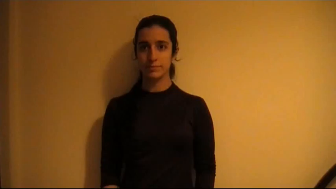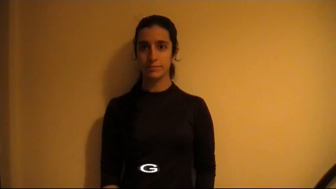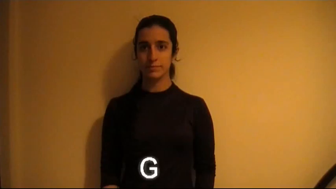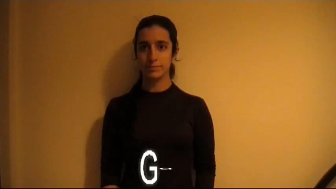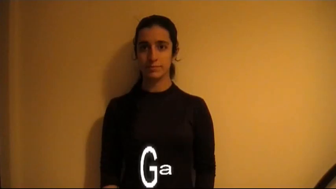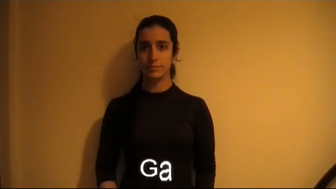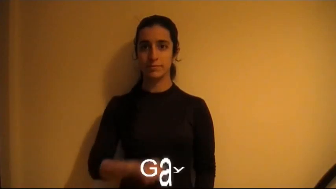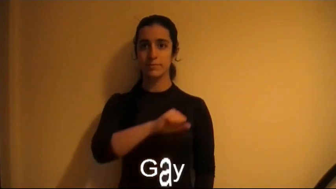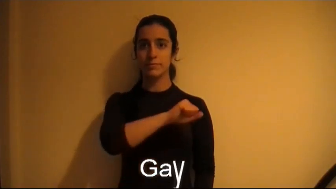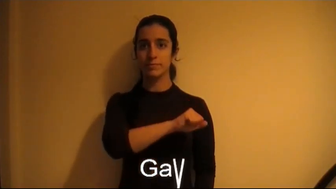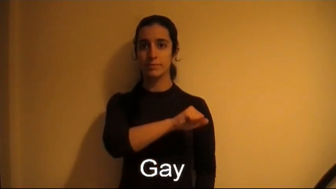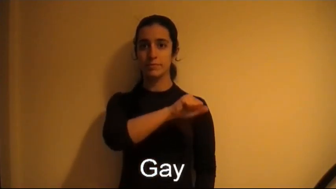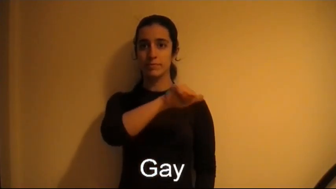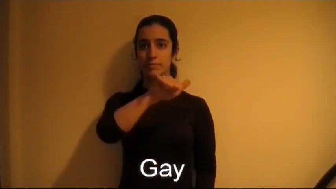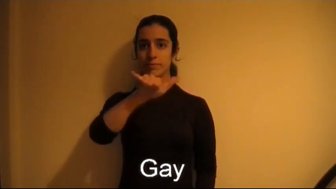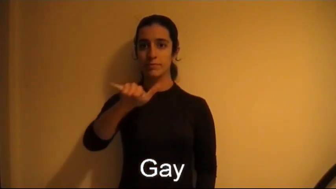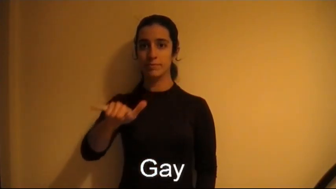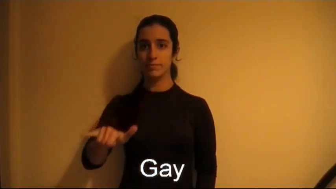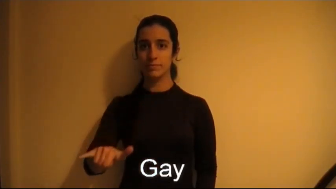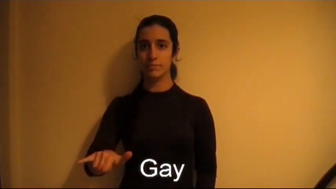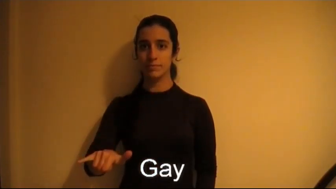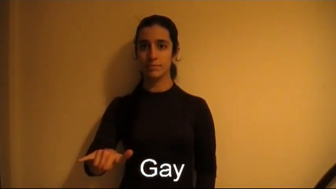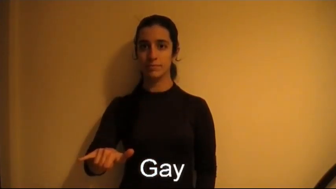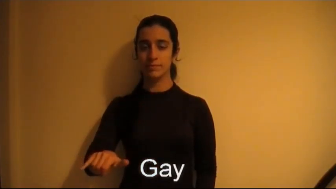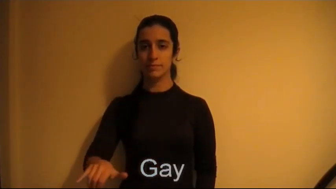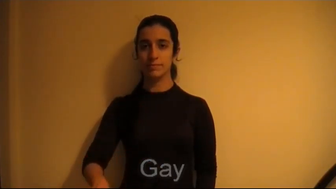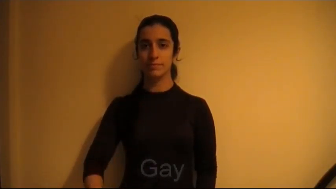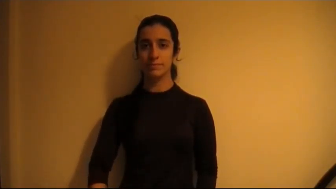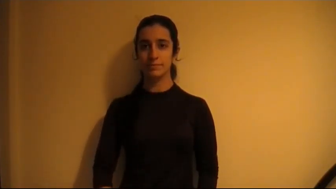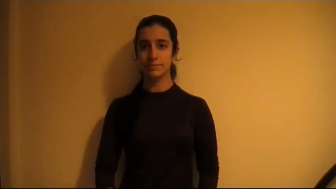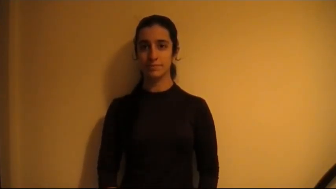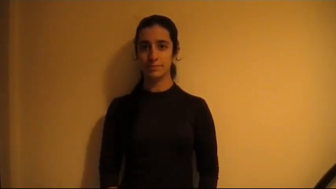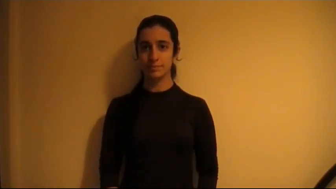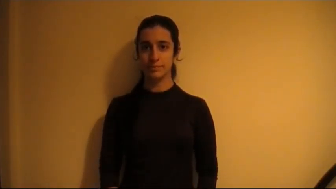gay